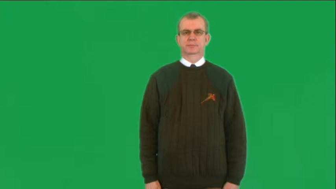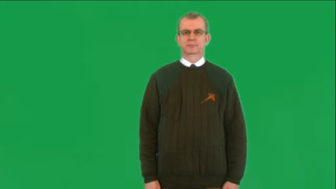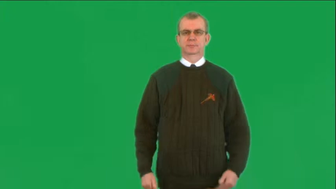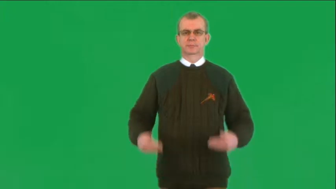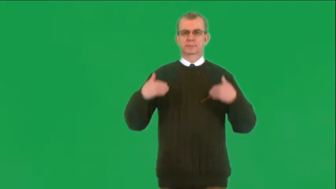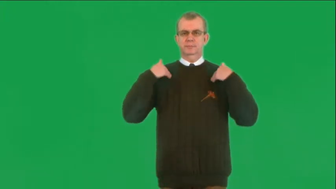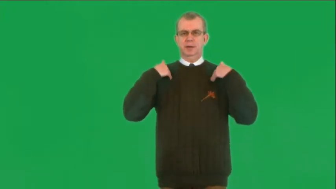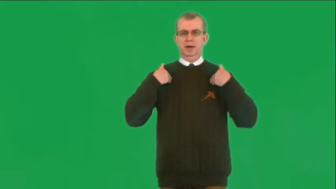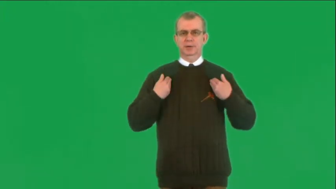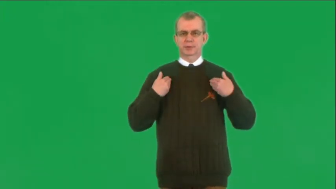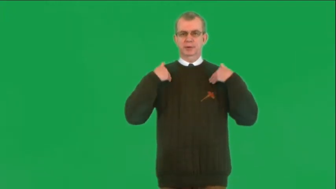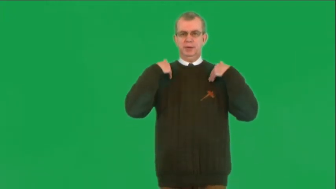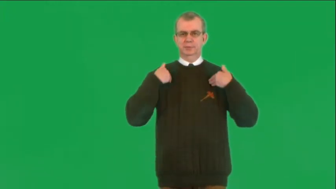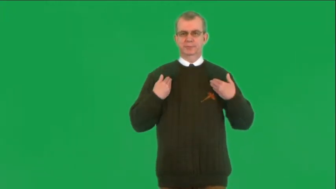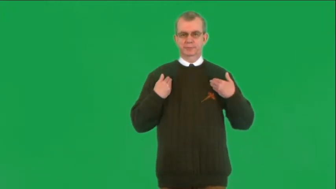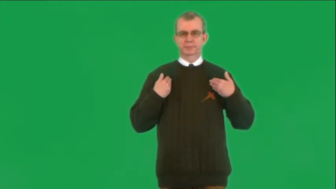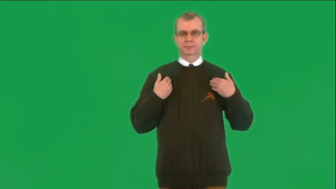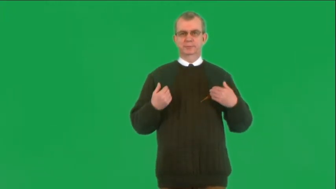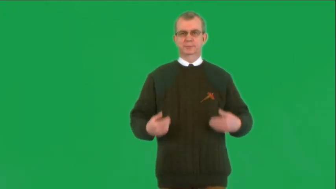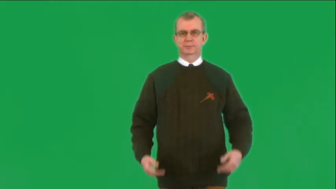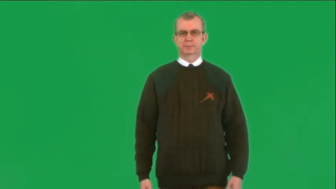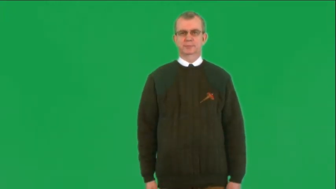Anglia